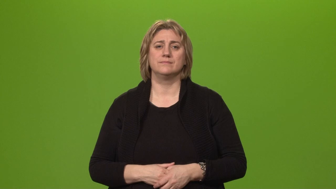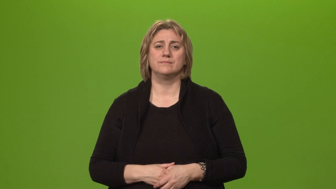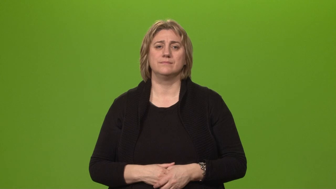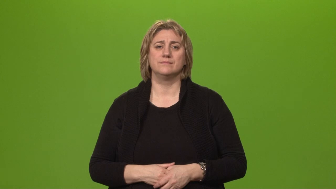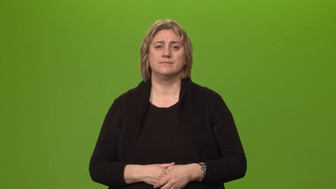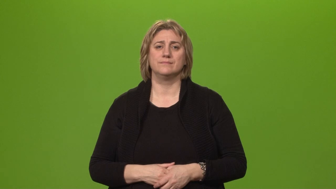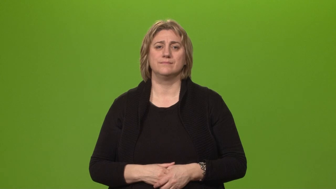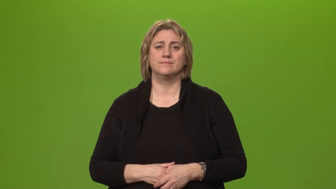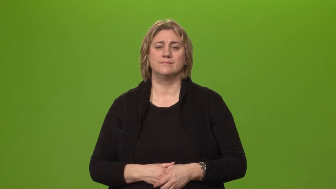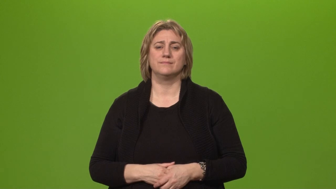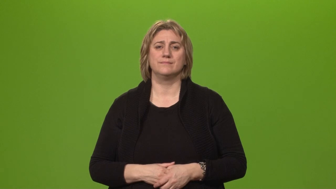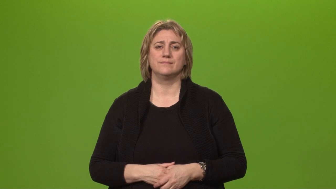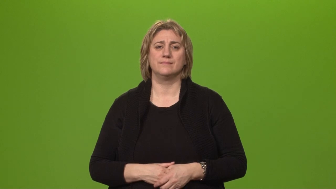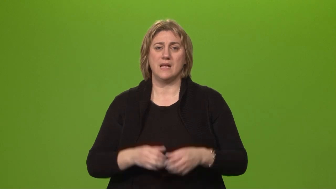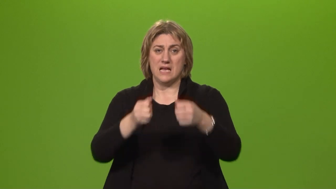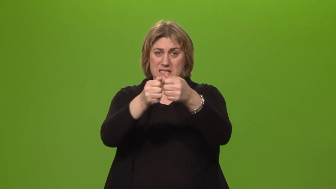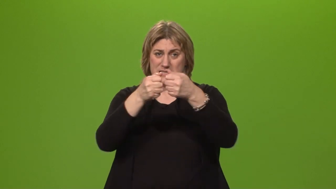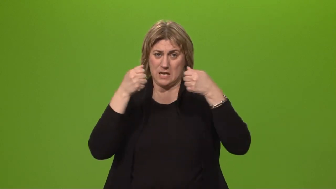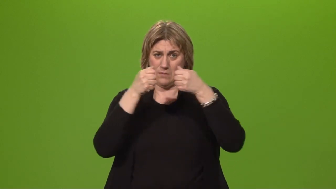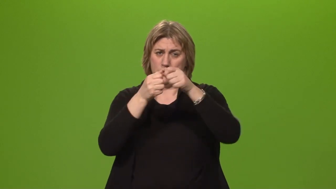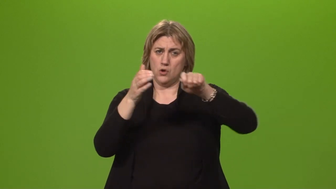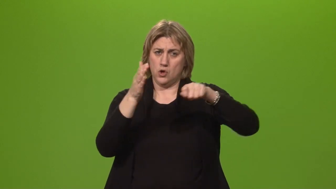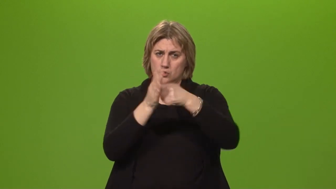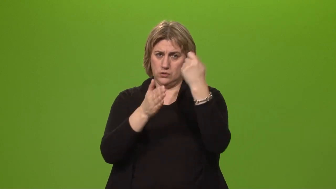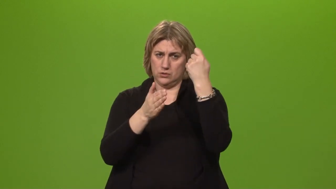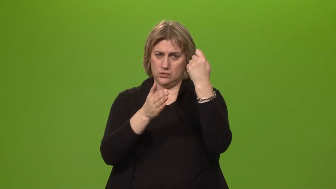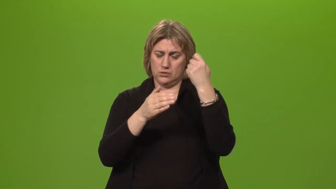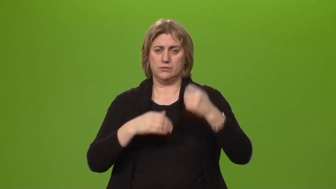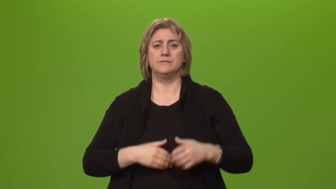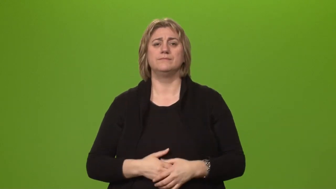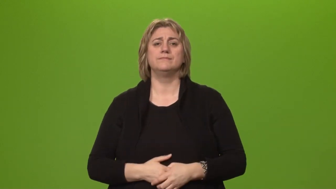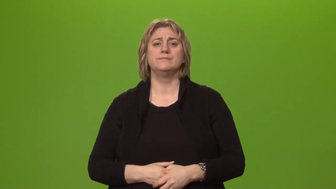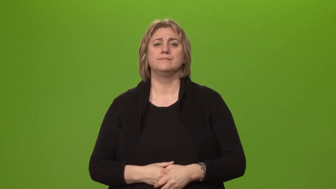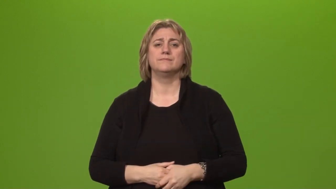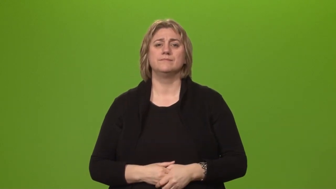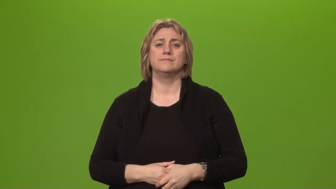Læstur skápur